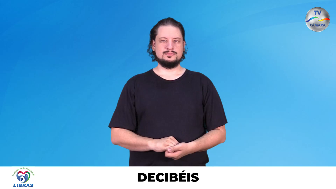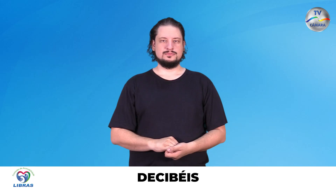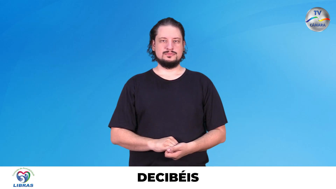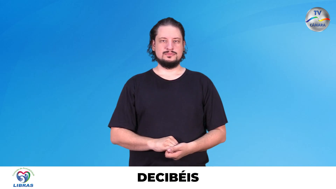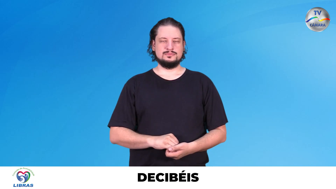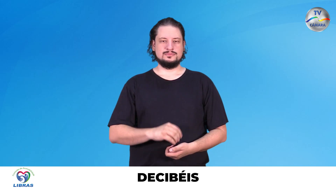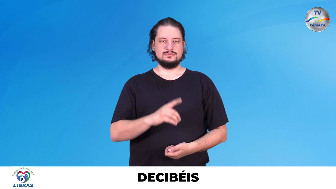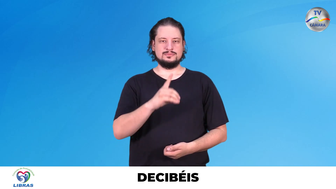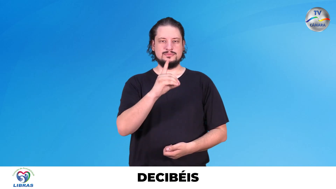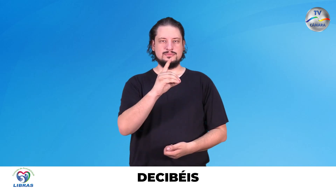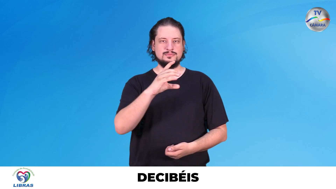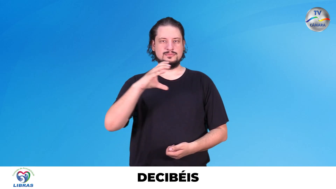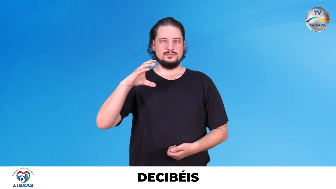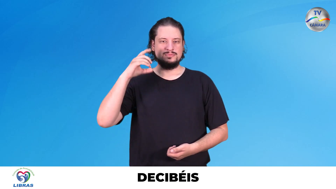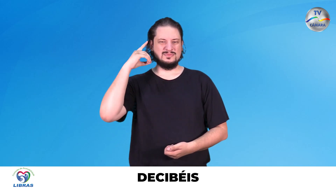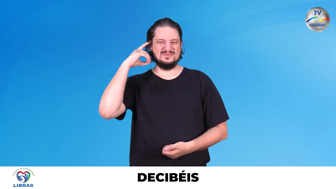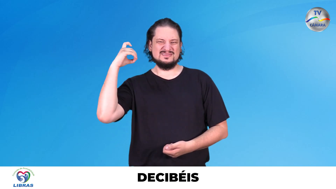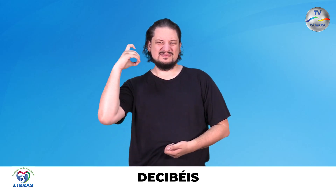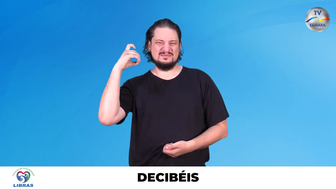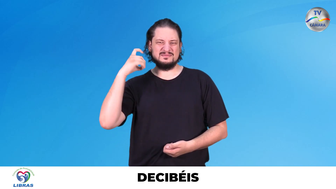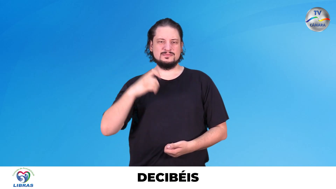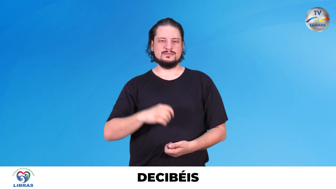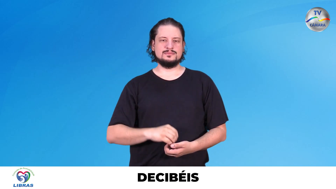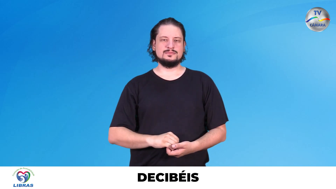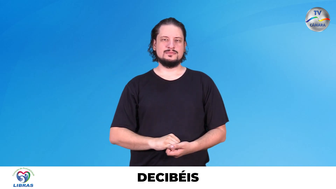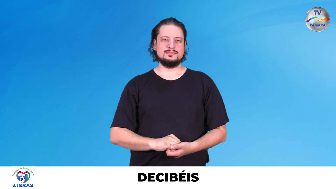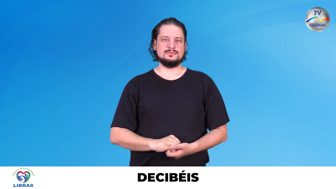Decibéis